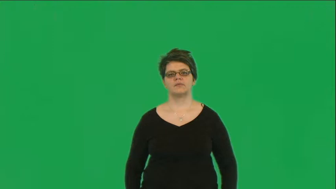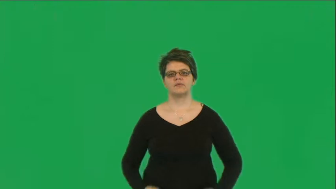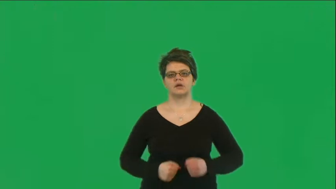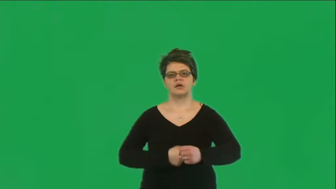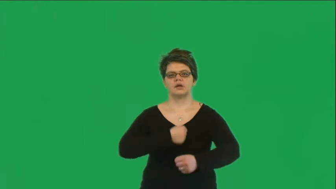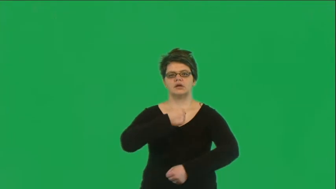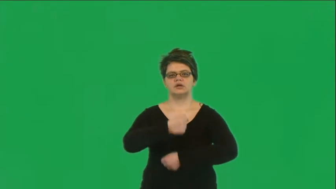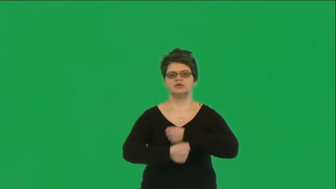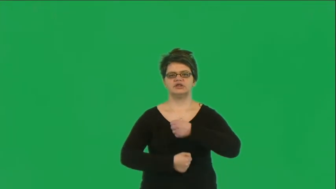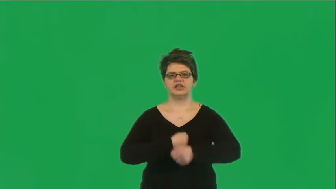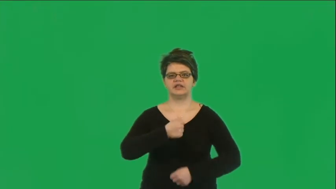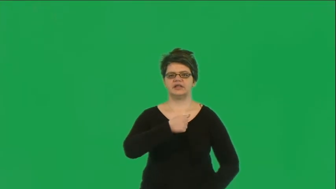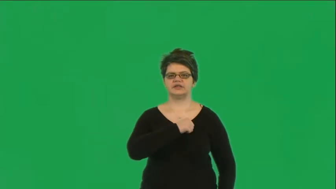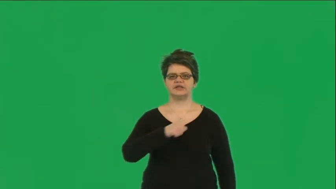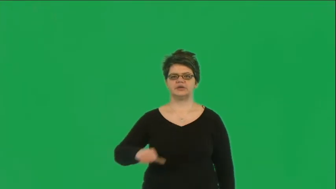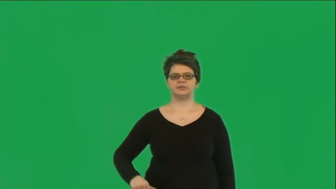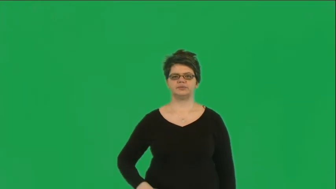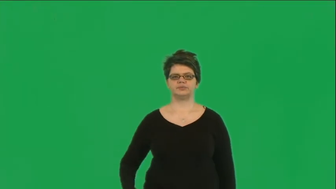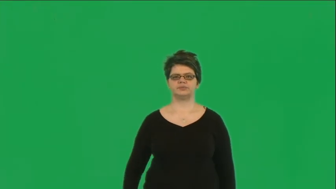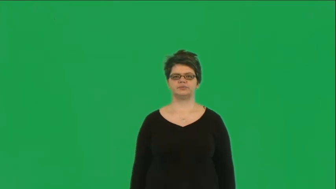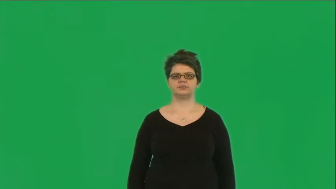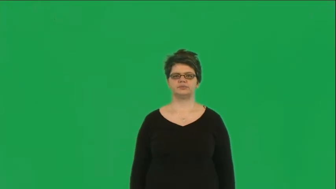dzieje się